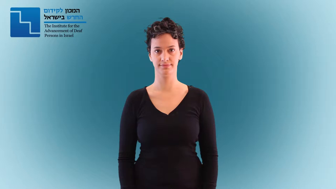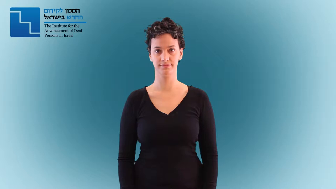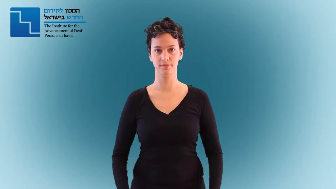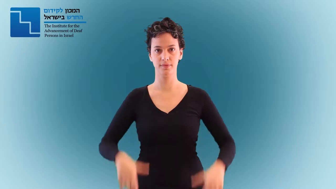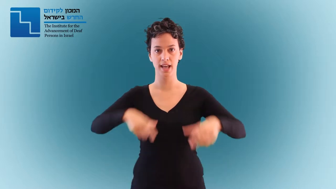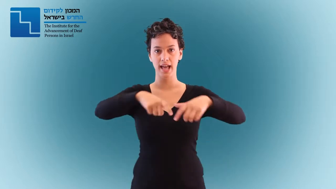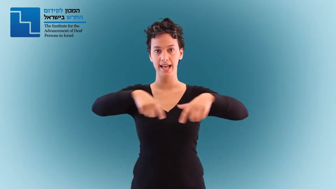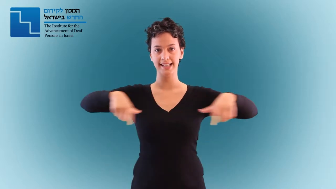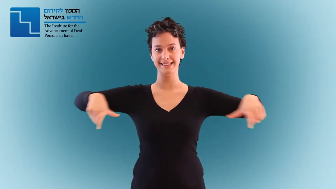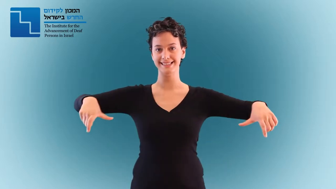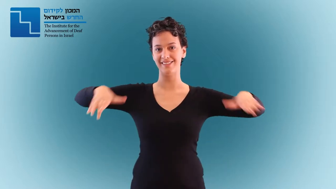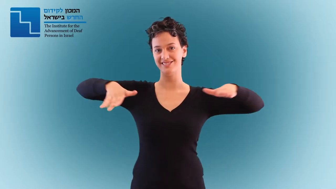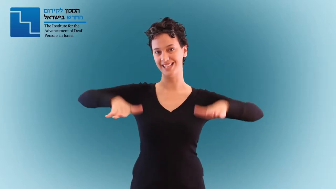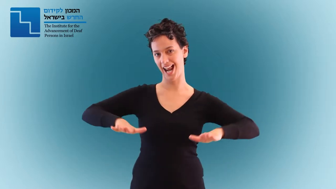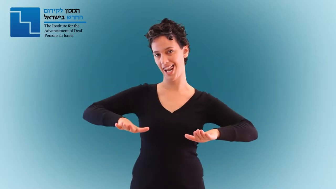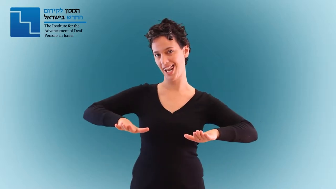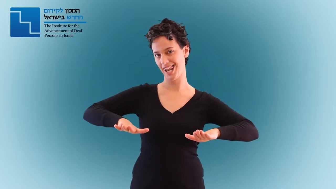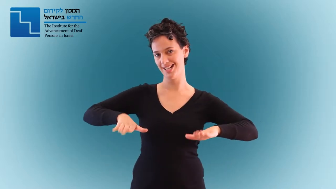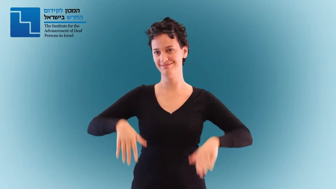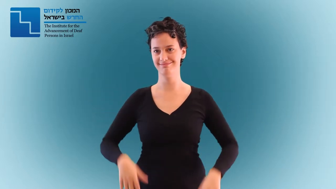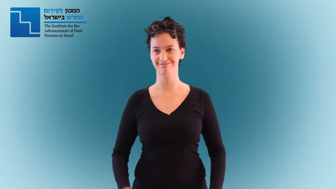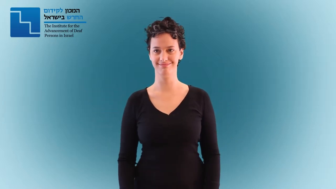ספסל